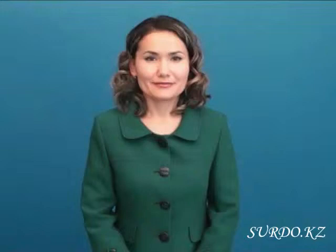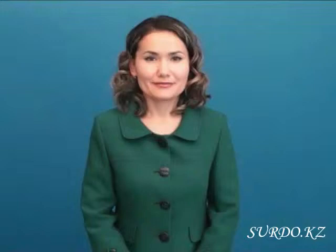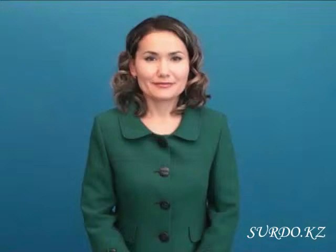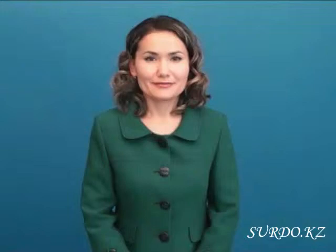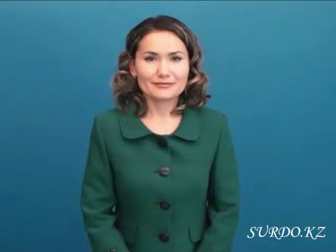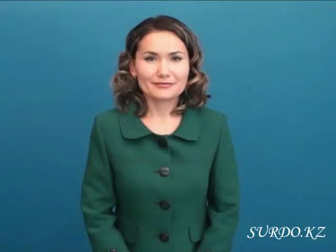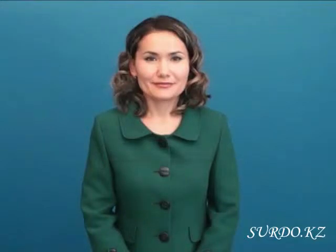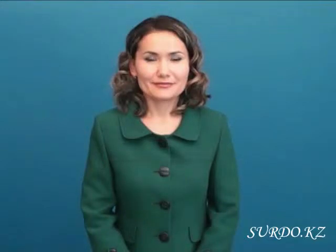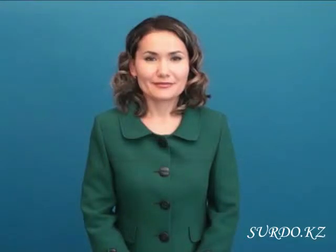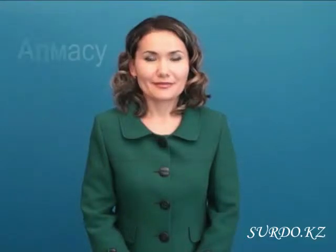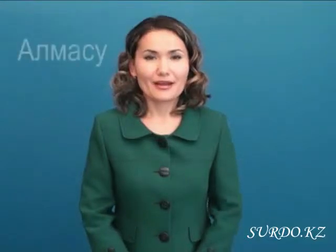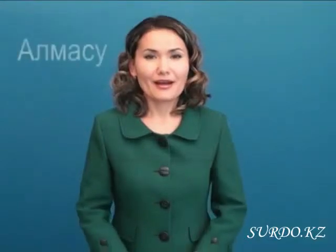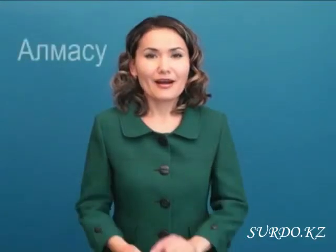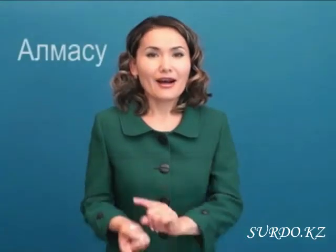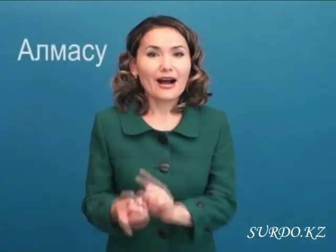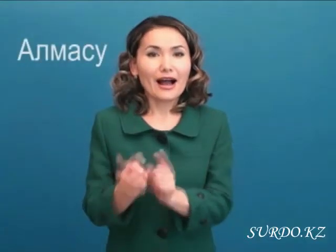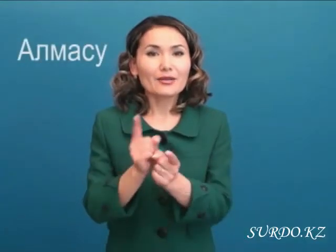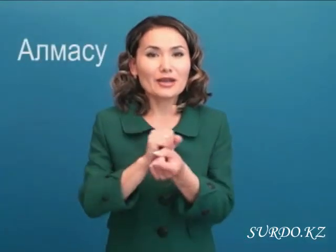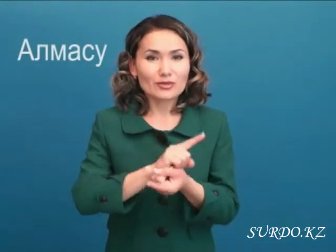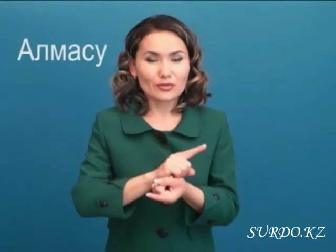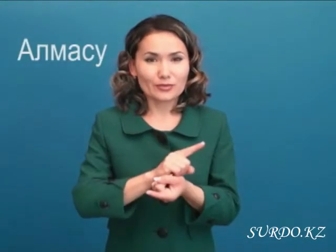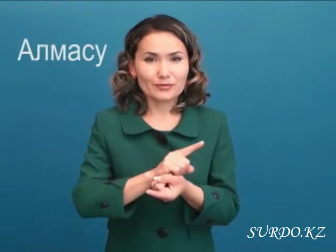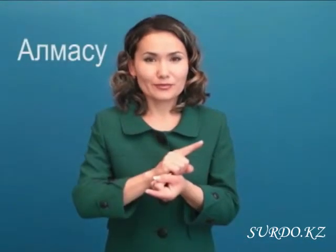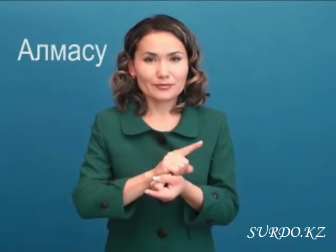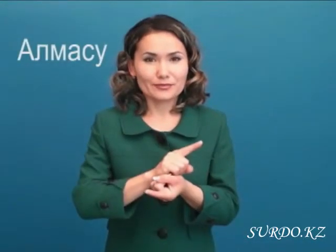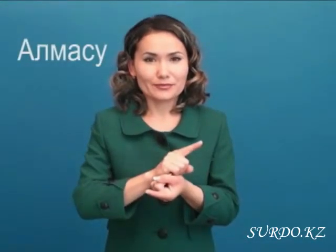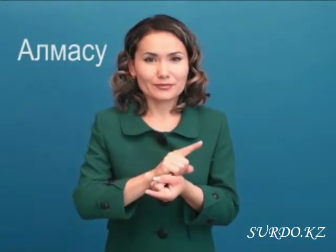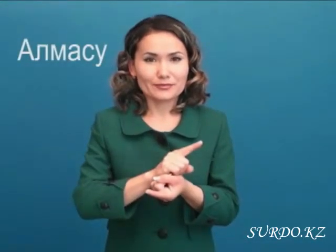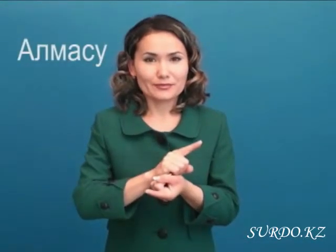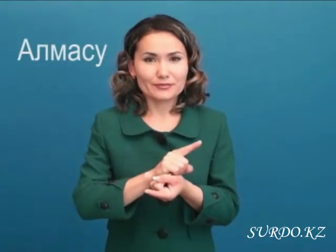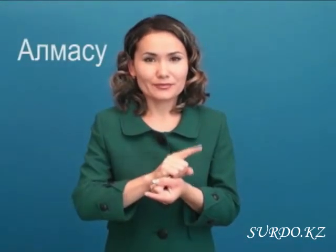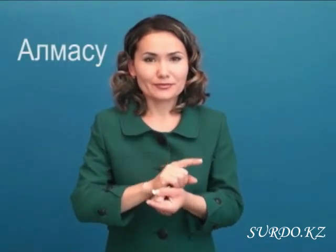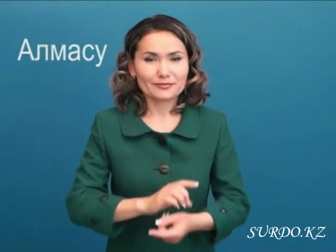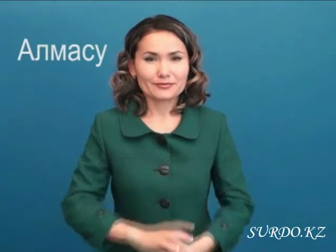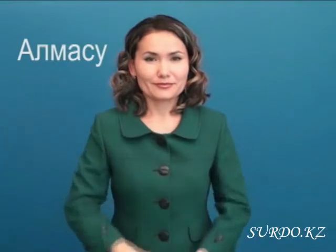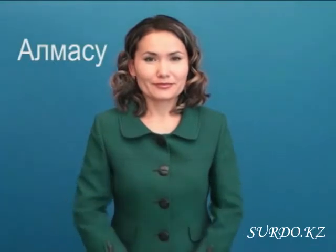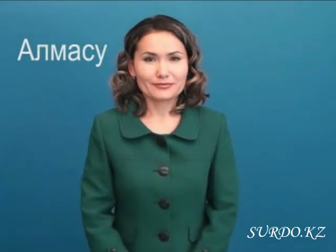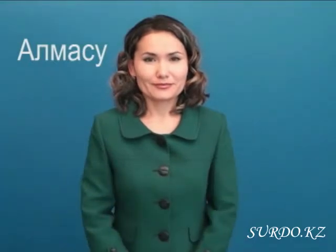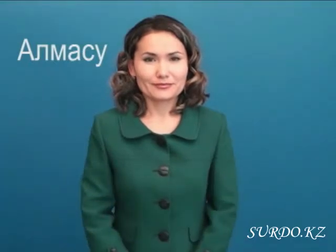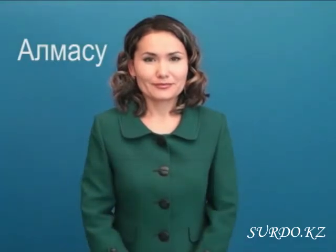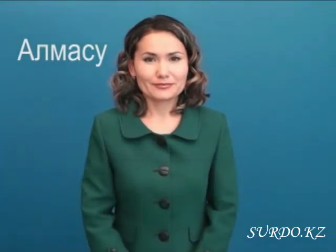Алмасу